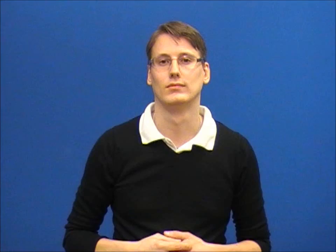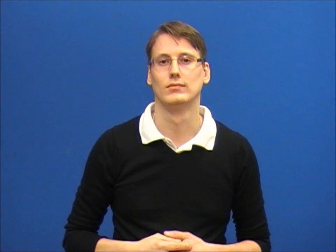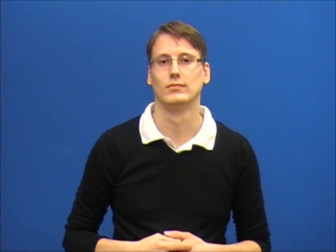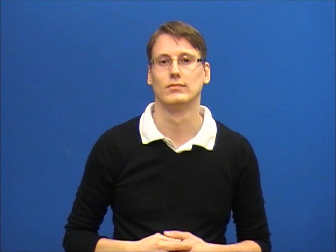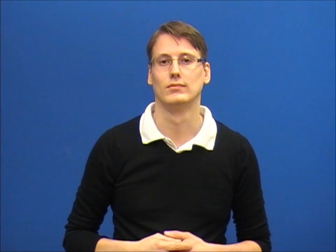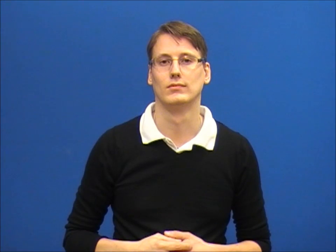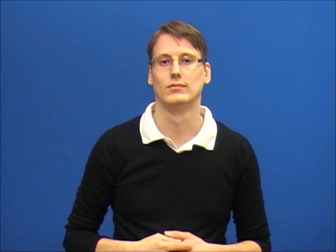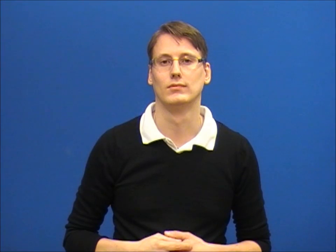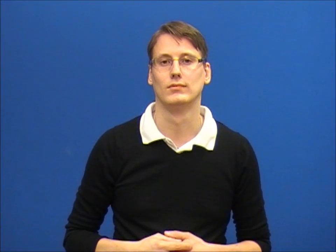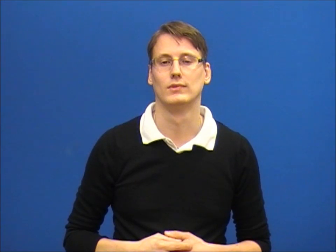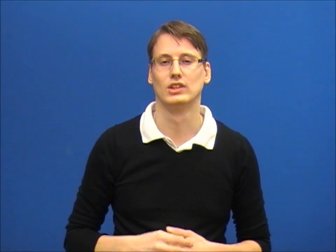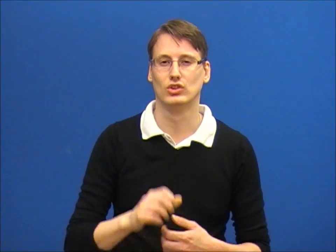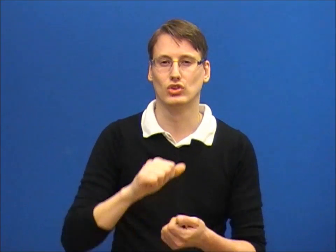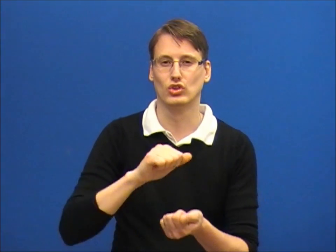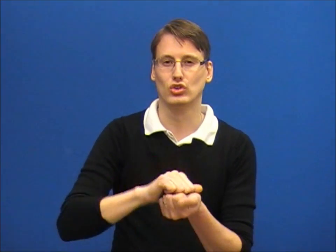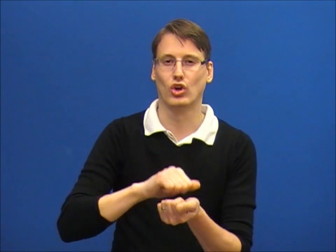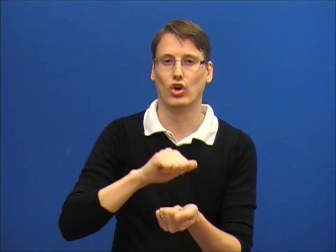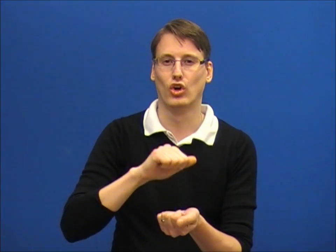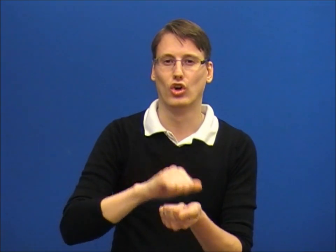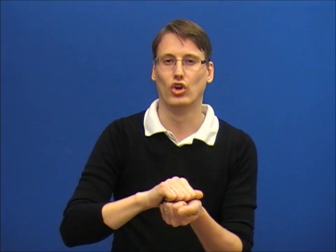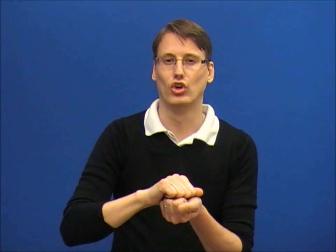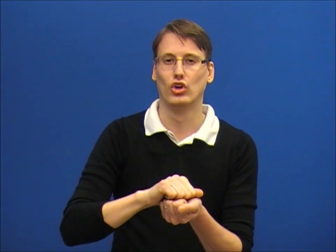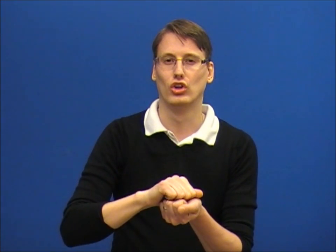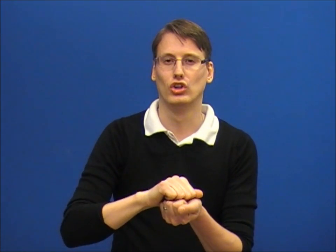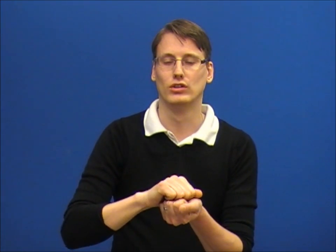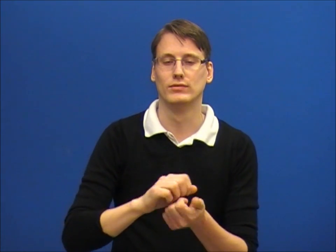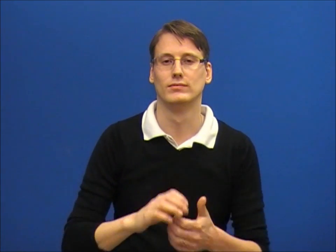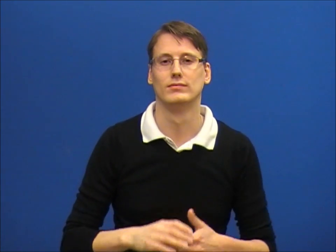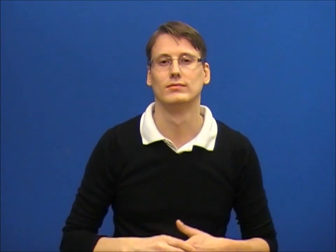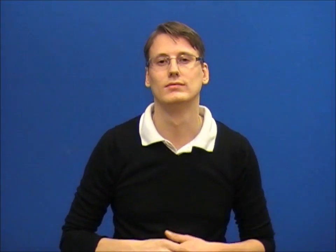SNÖ